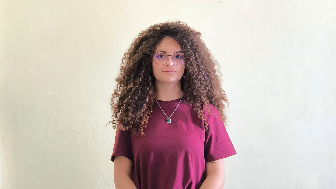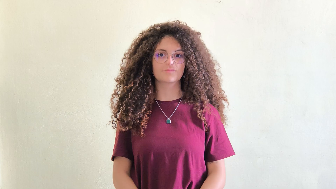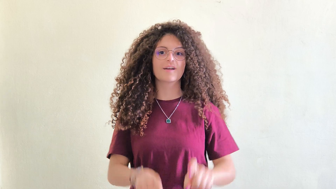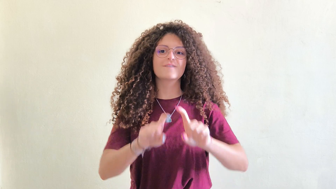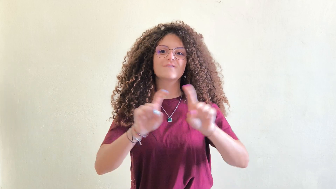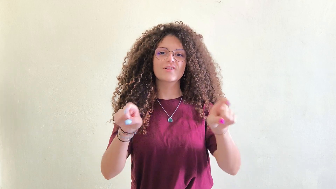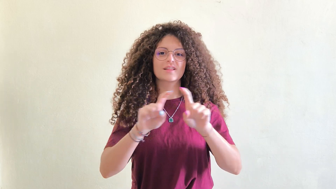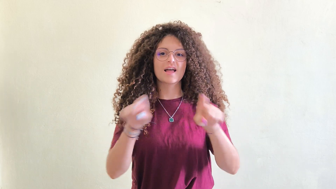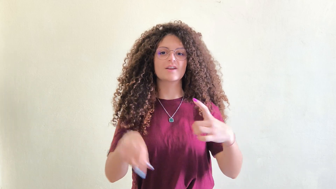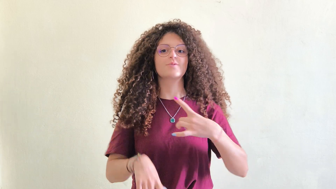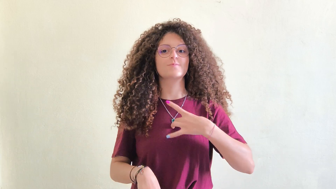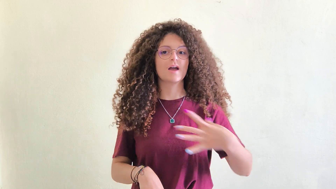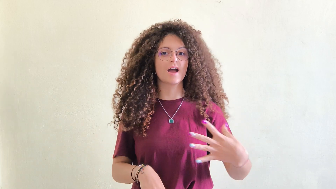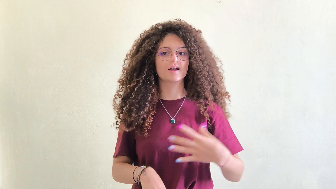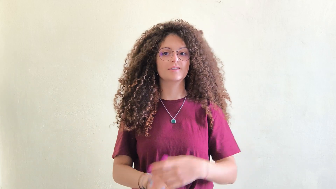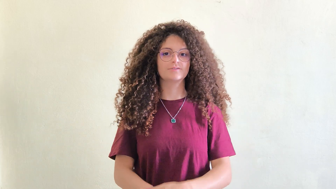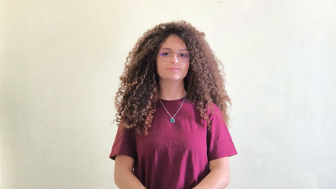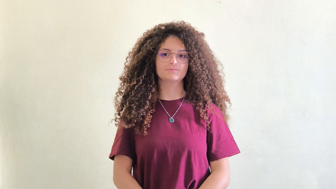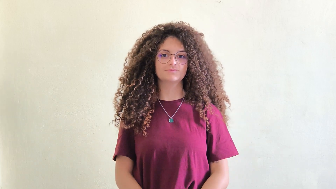Fontane Bianche